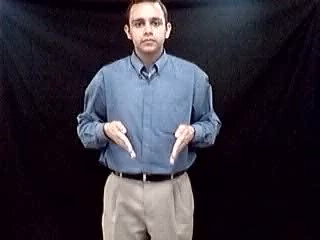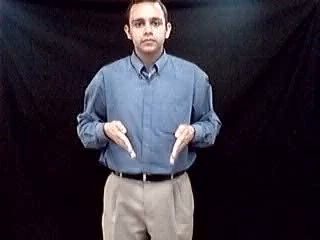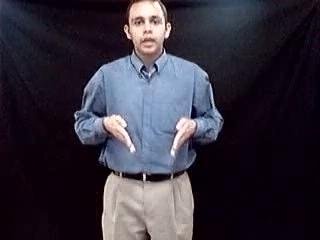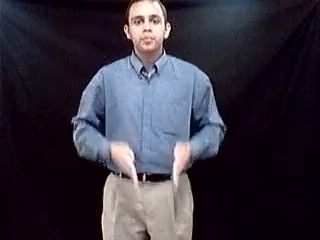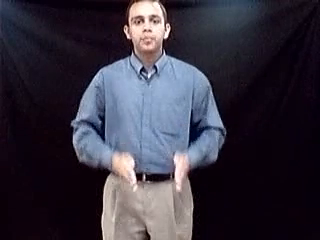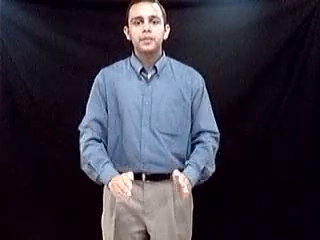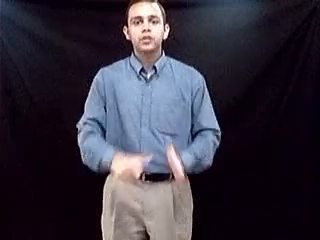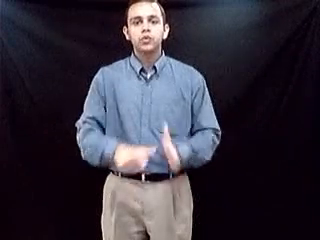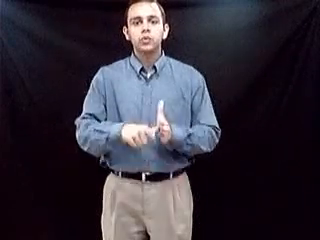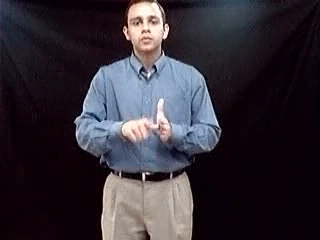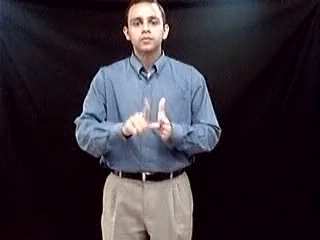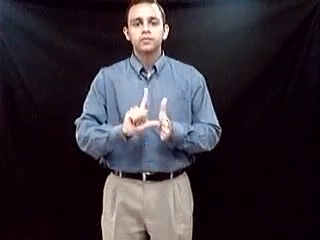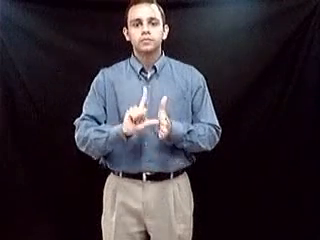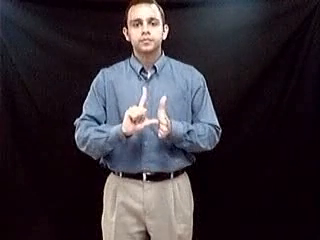prematuro